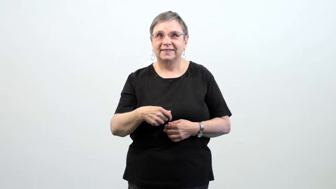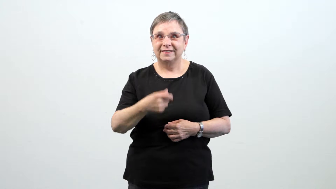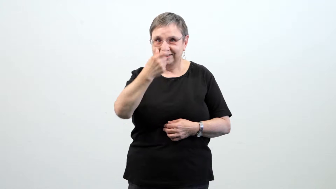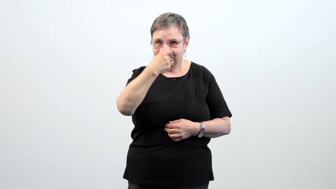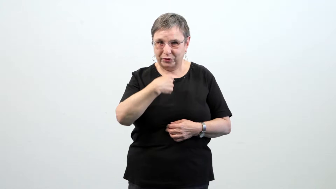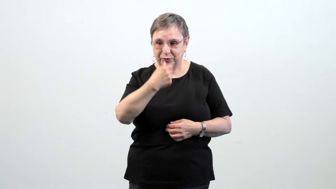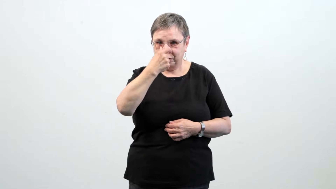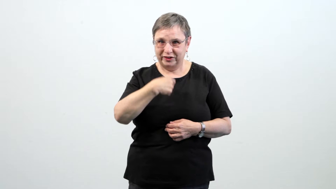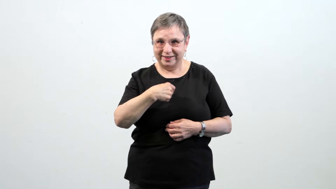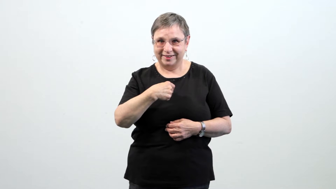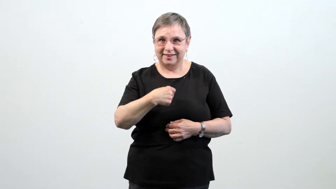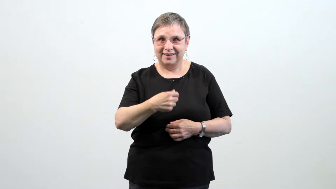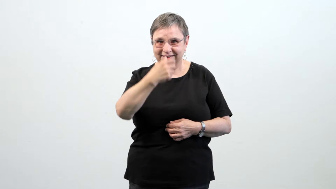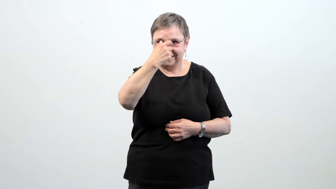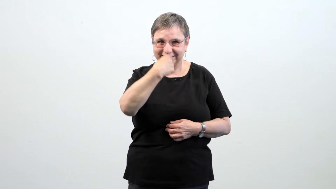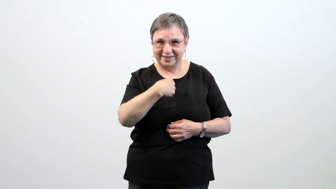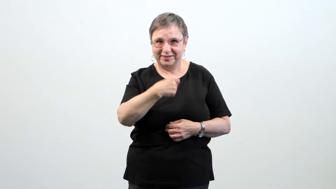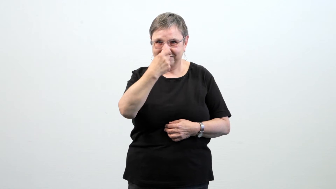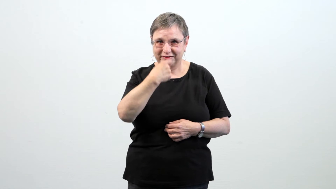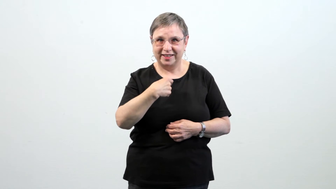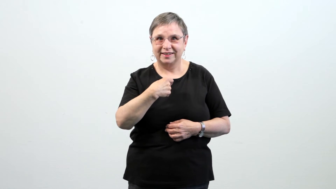Schnupfen